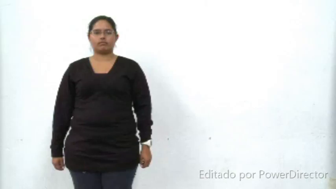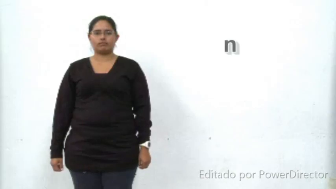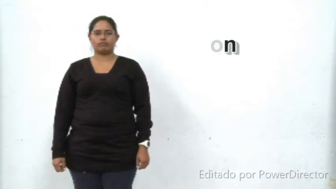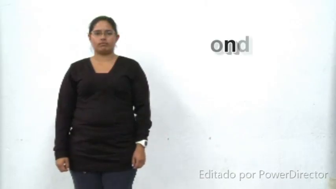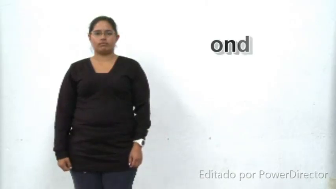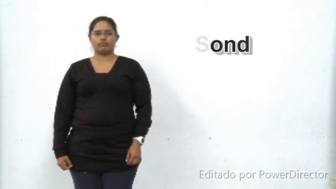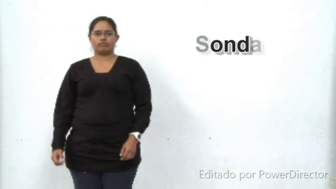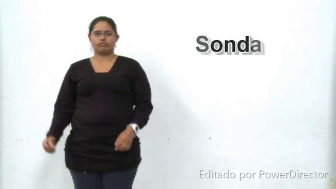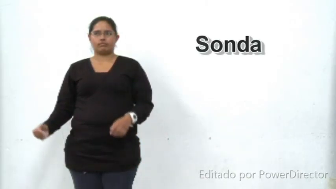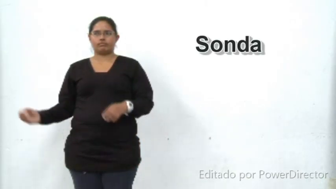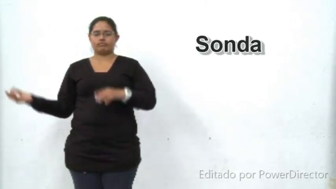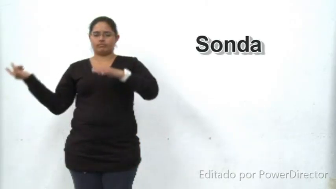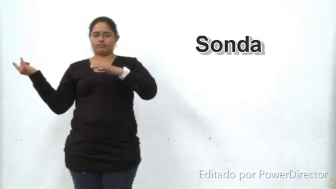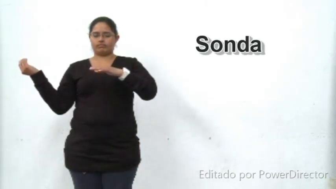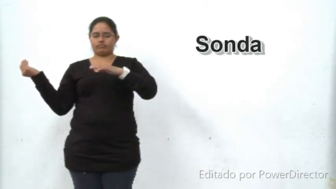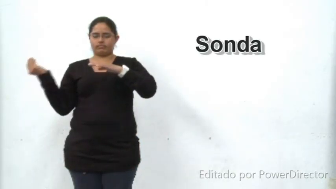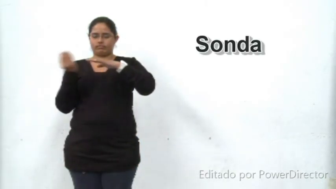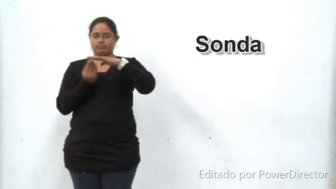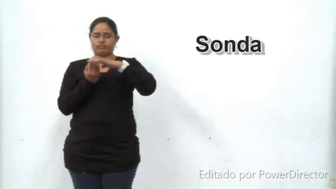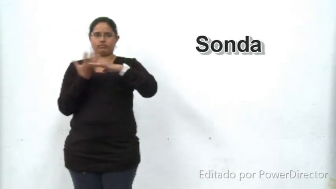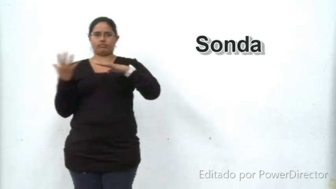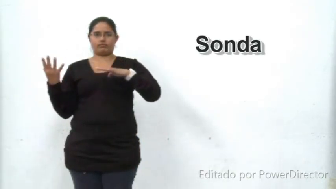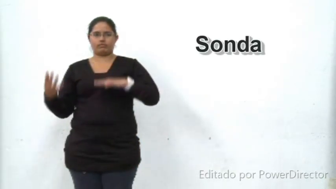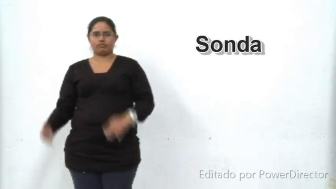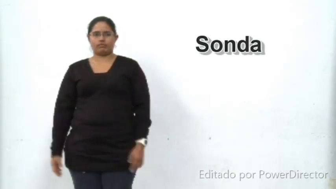Sonda